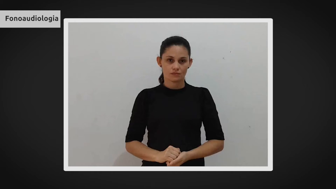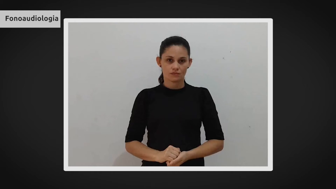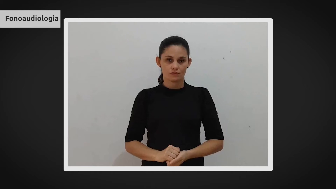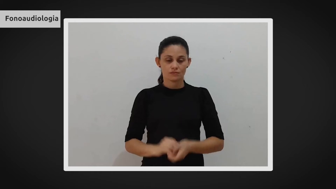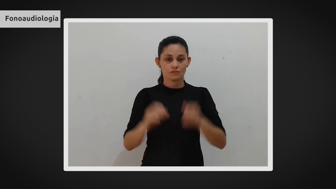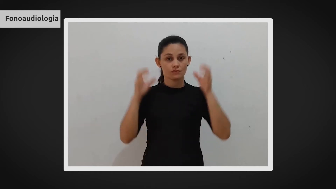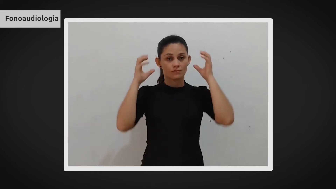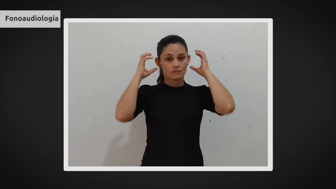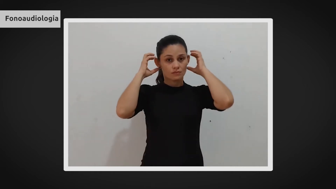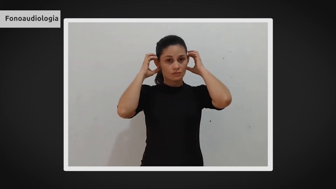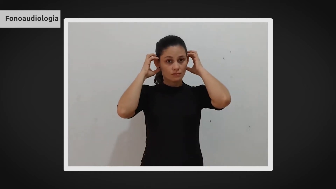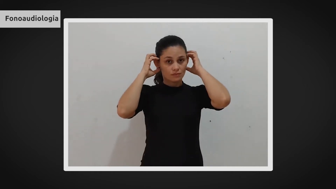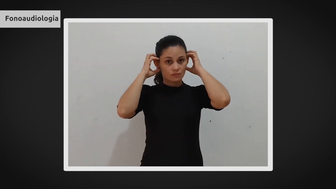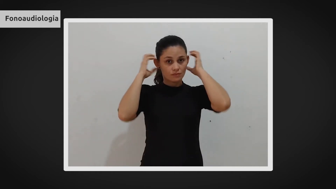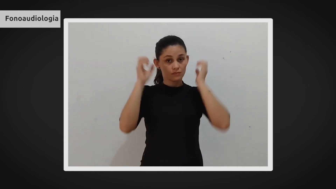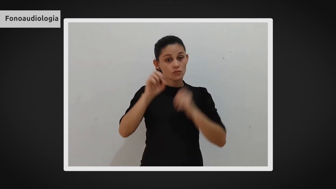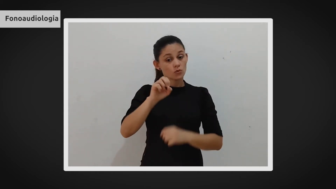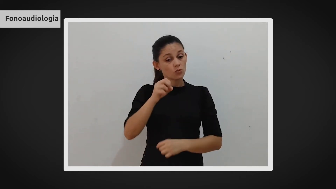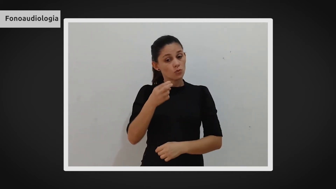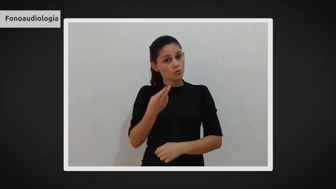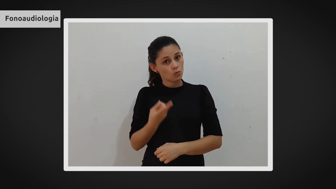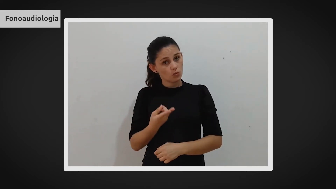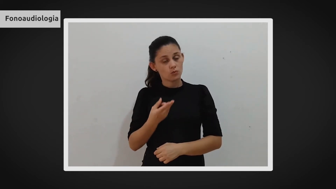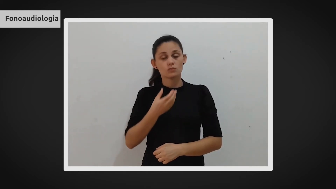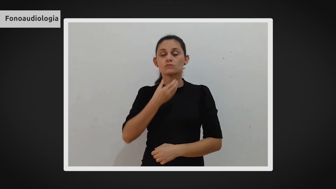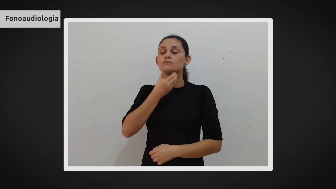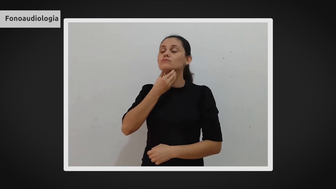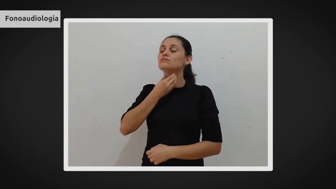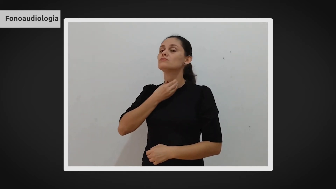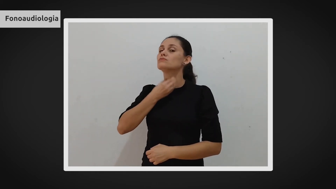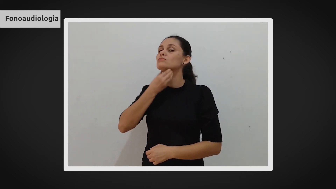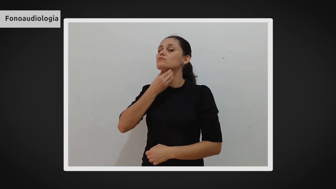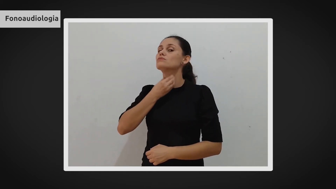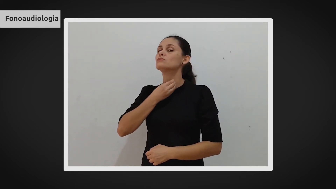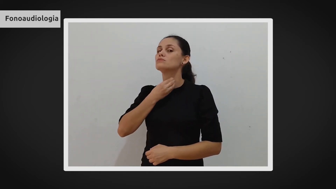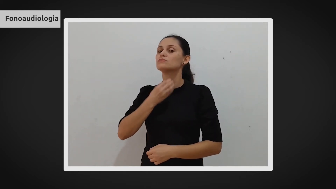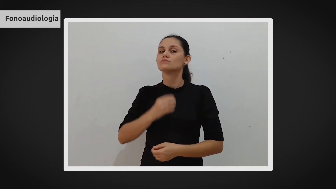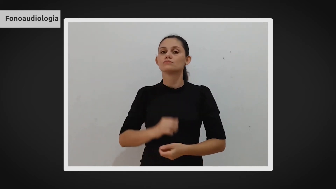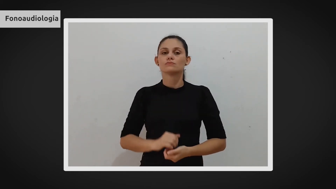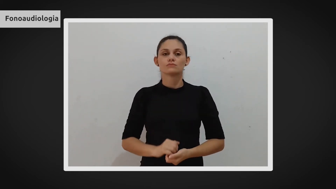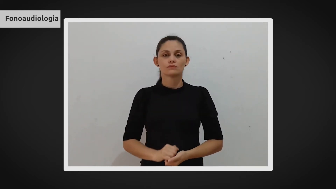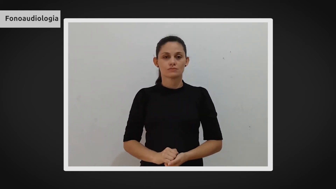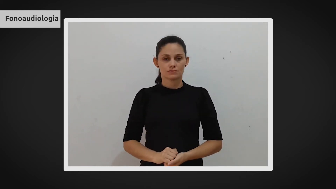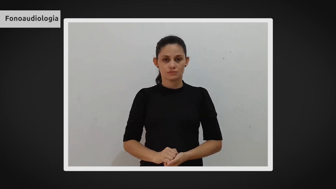Fonoaudiologia